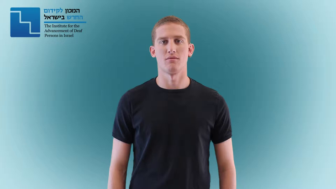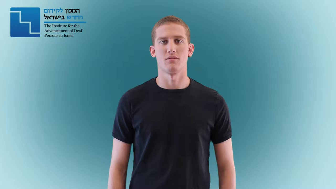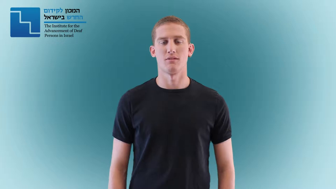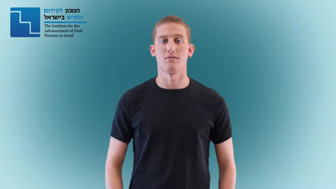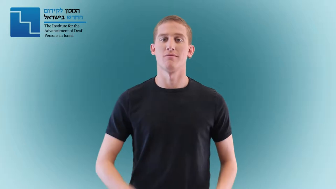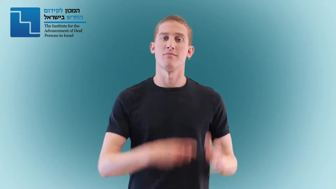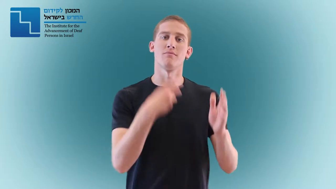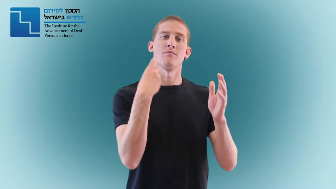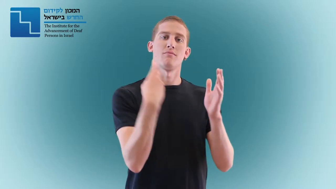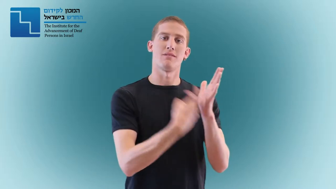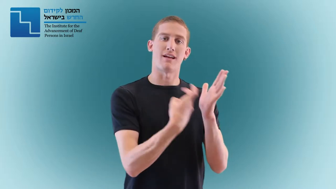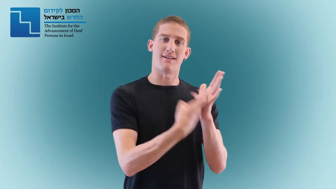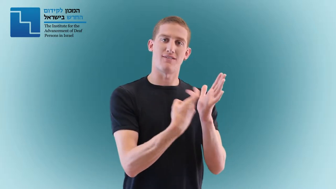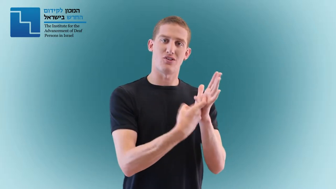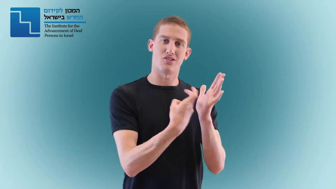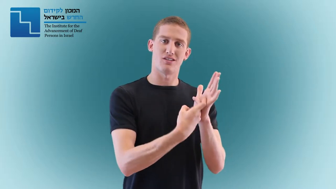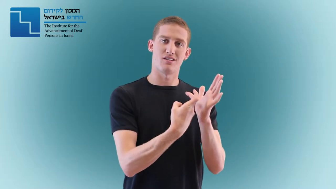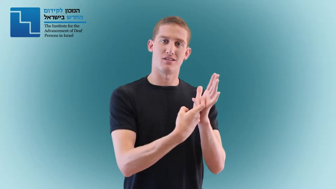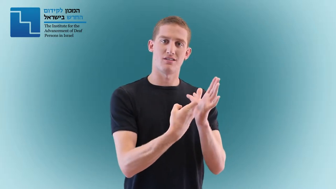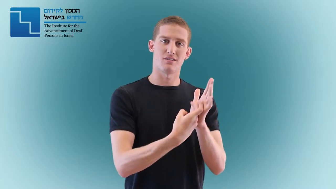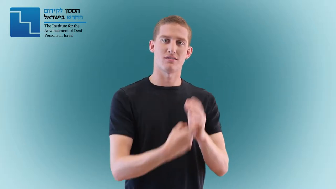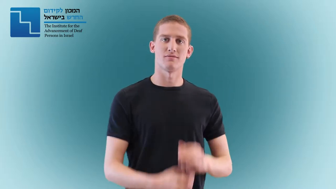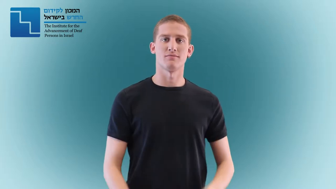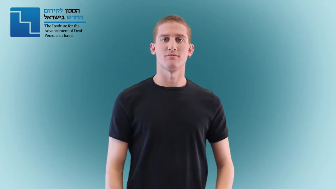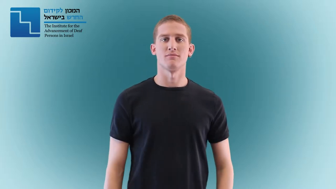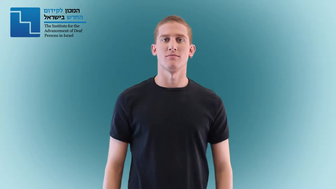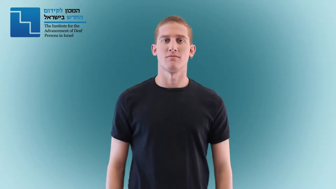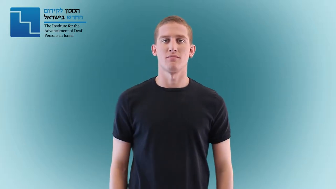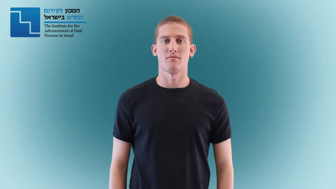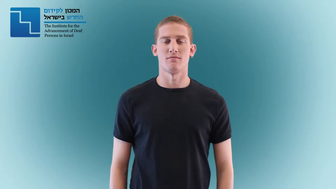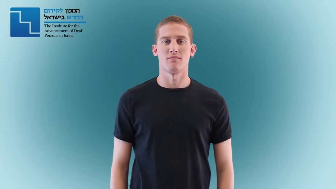בתיאבון